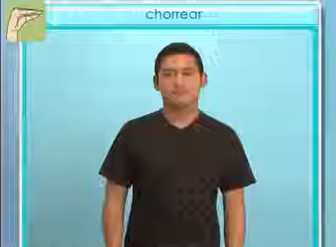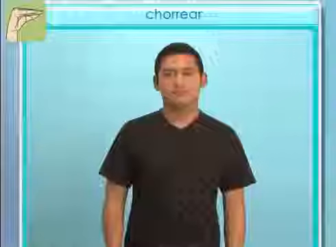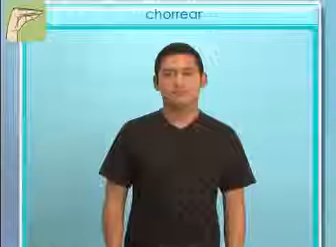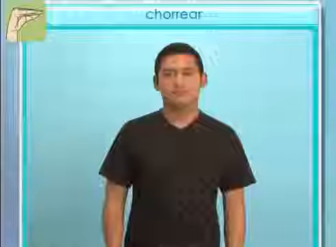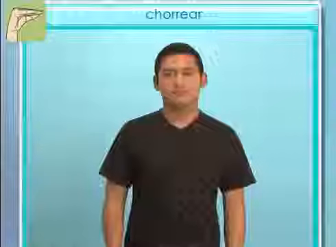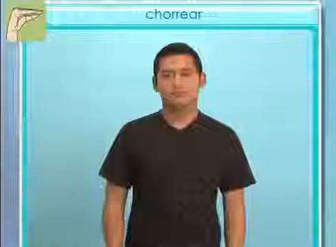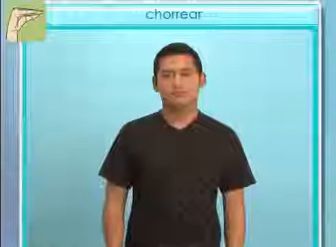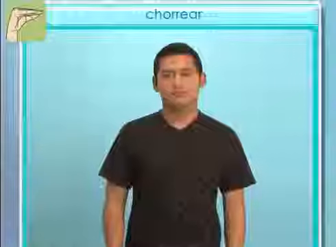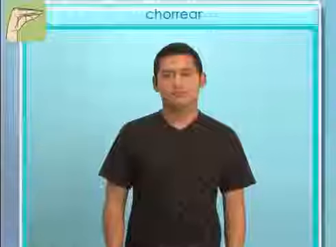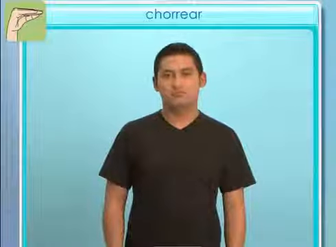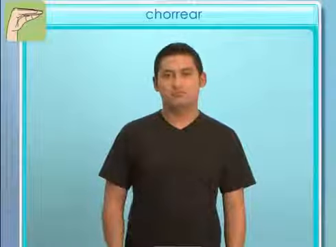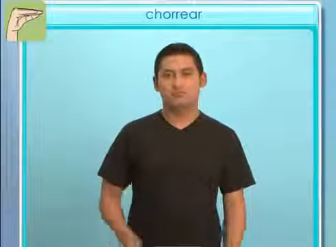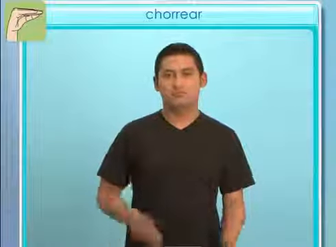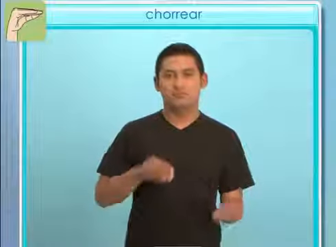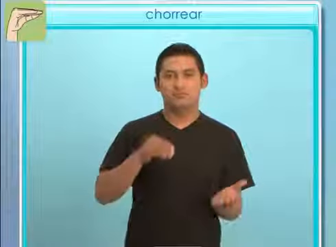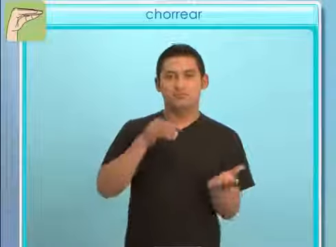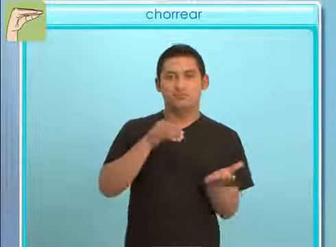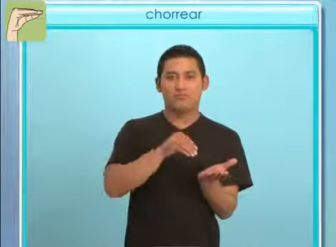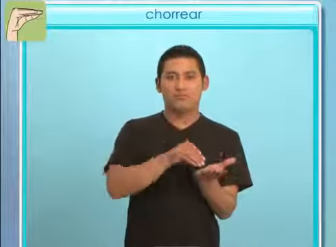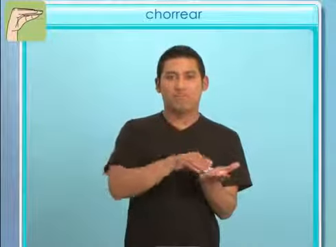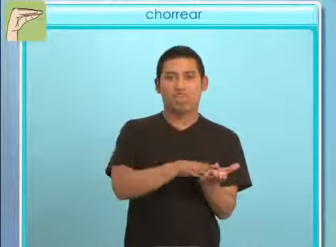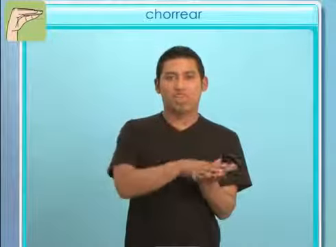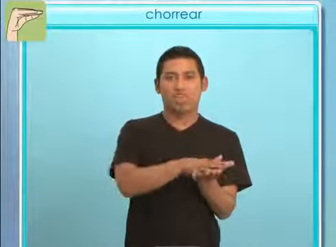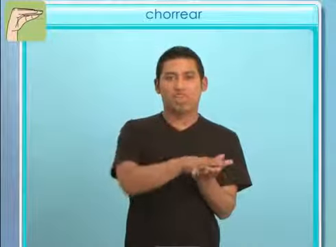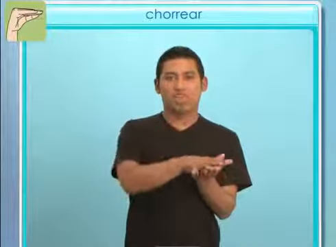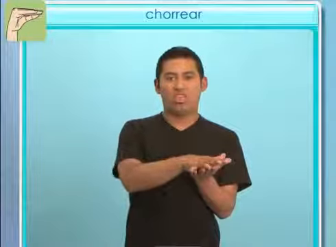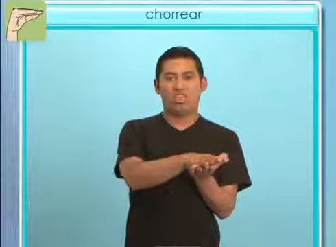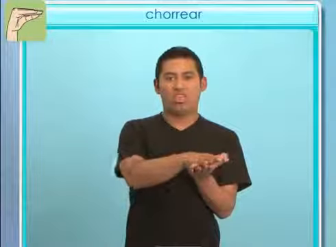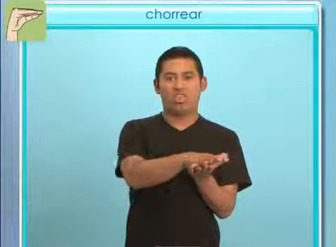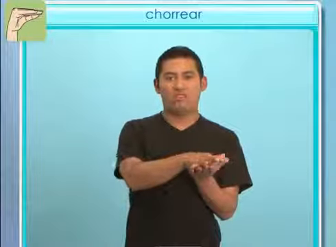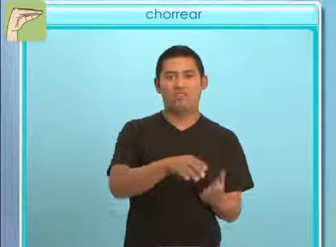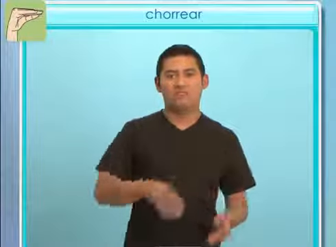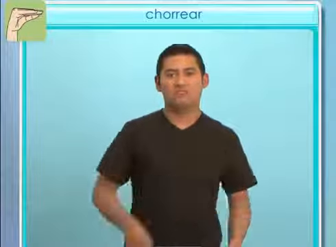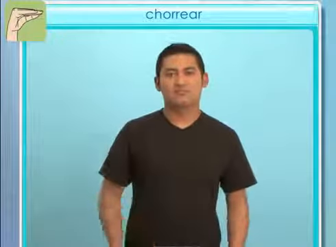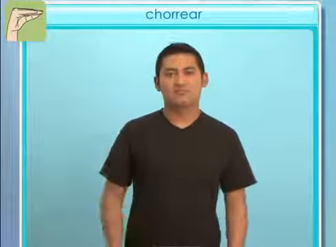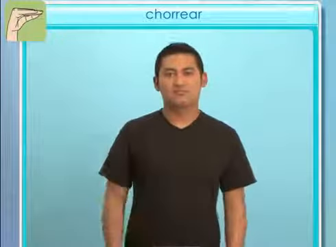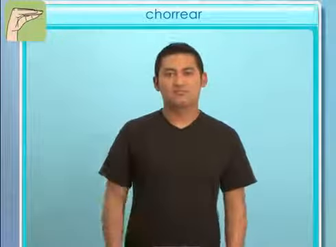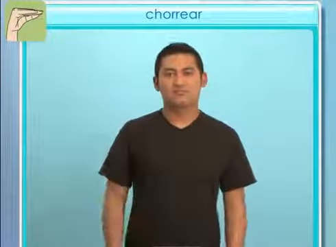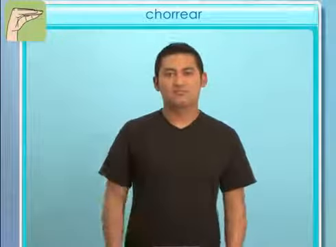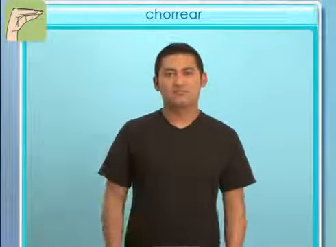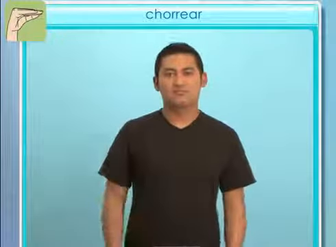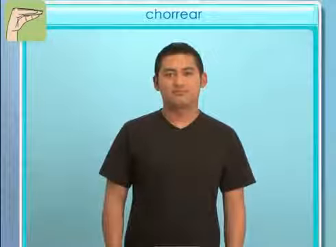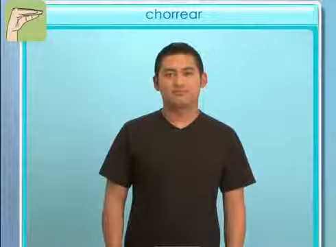CHORREAR